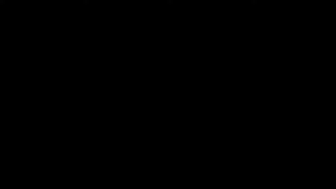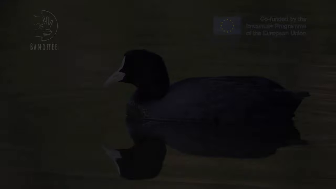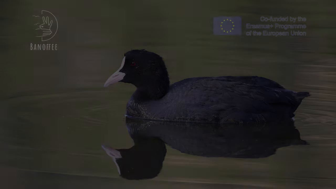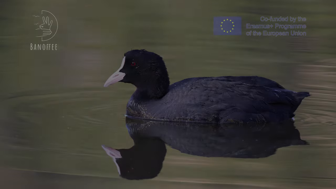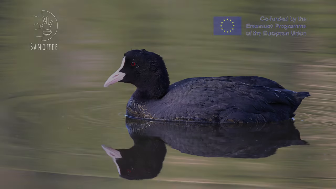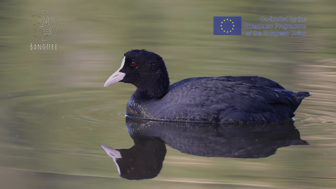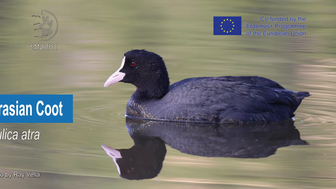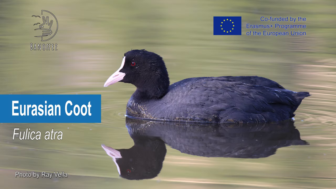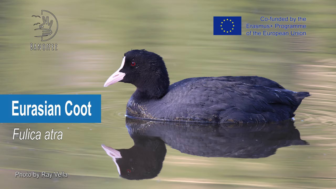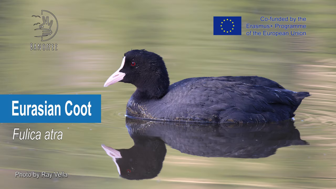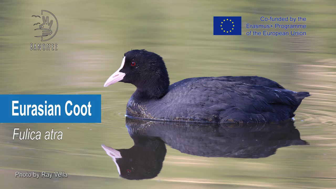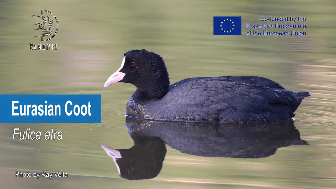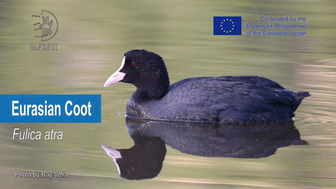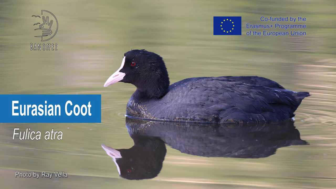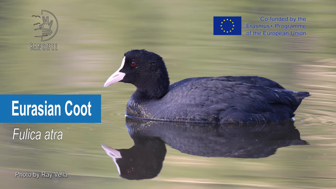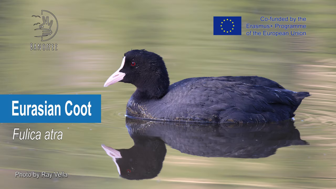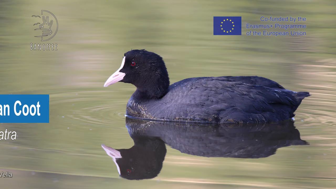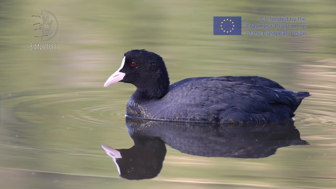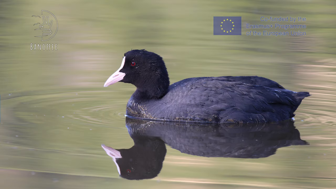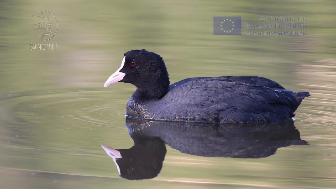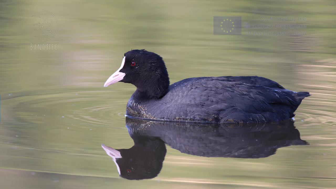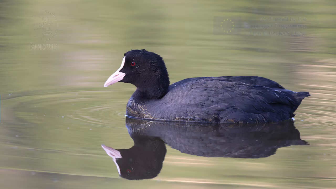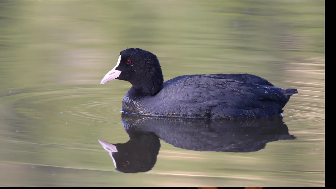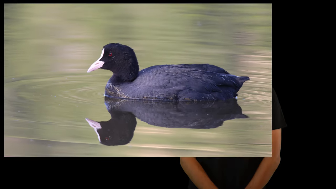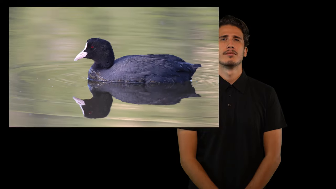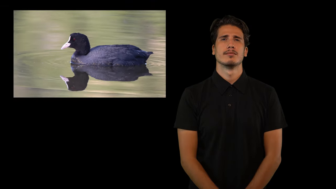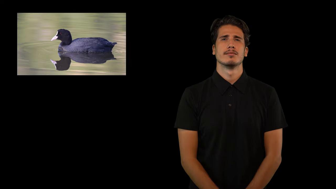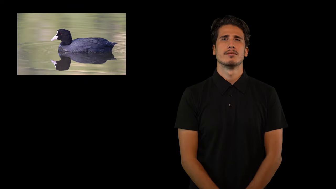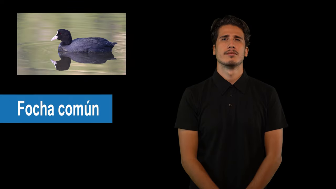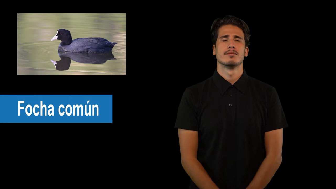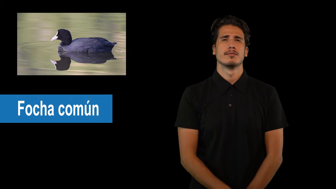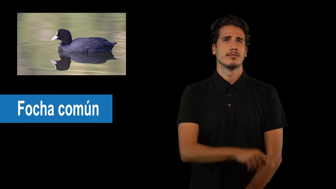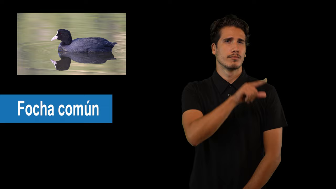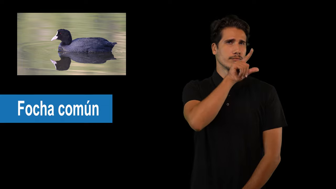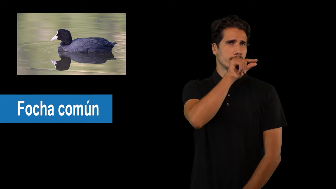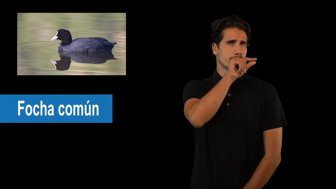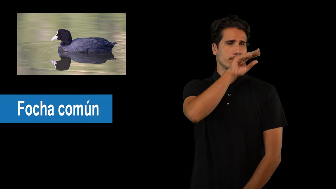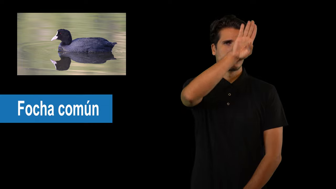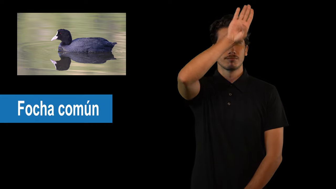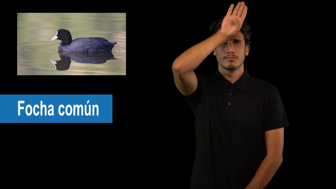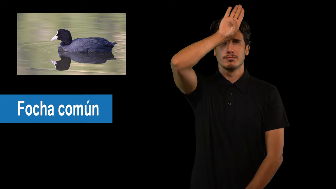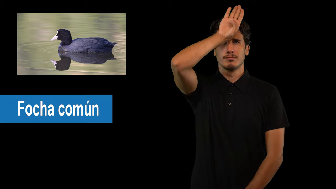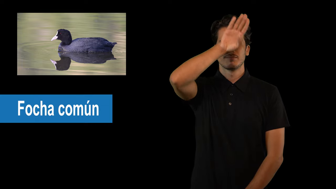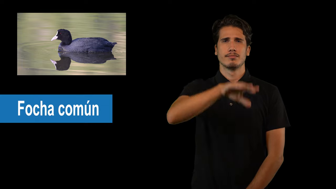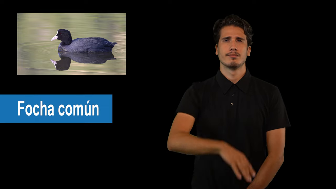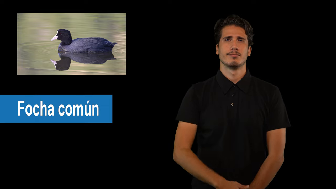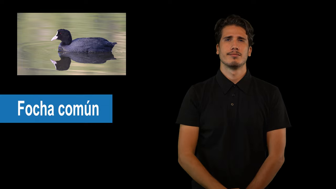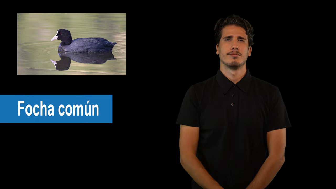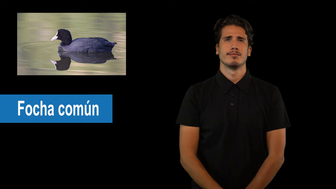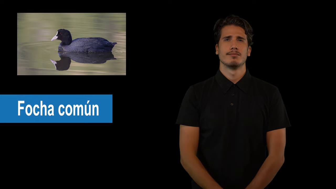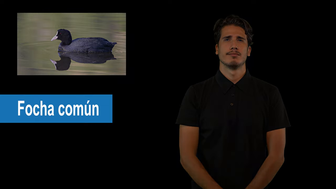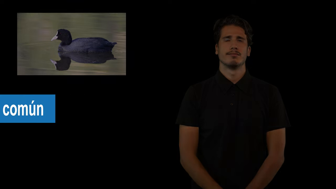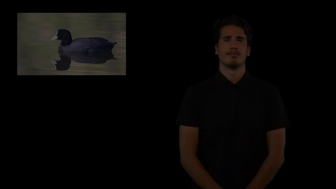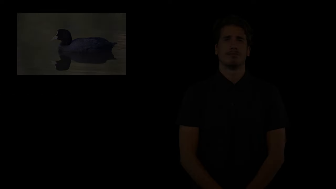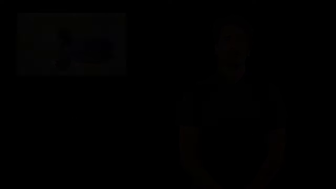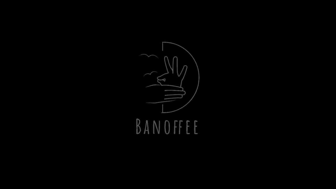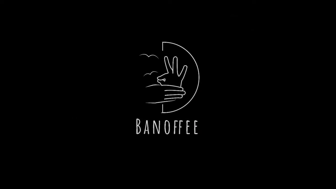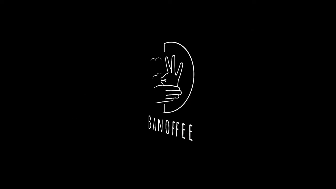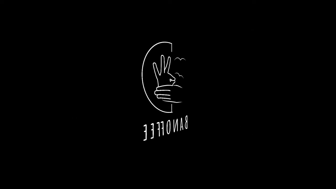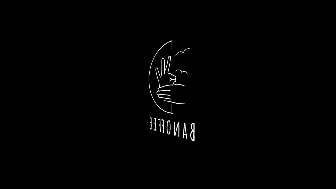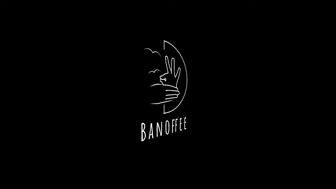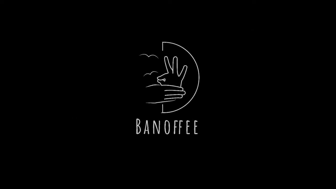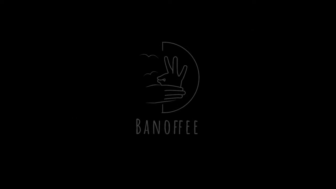Focha común